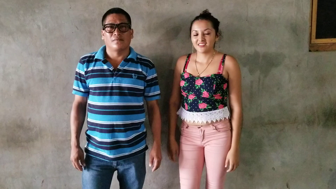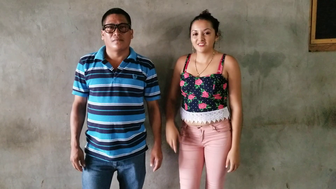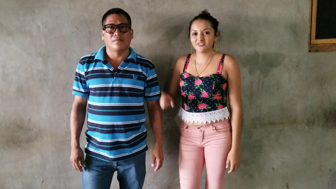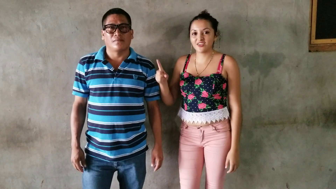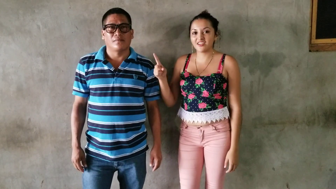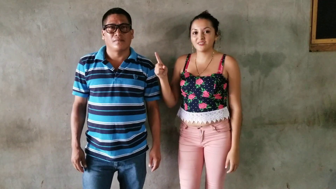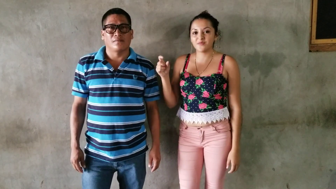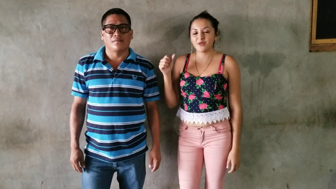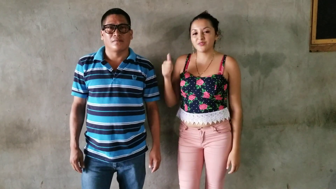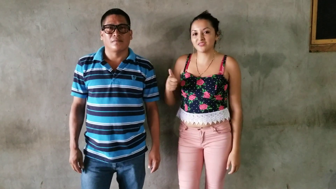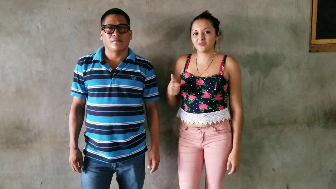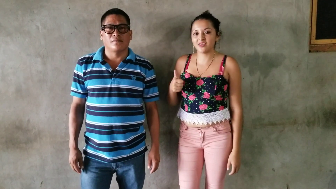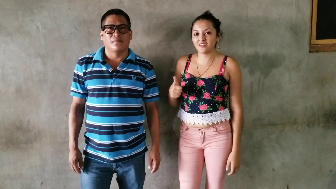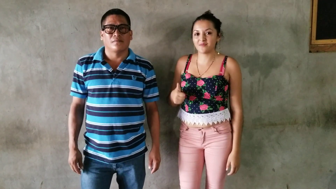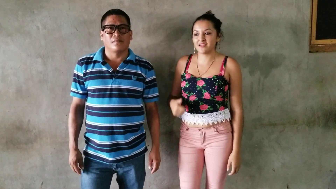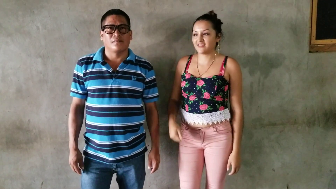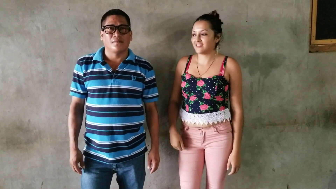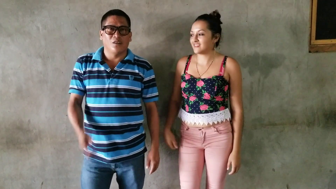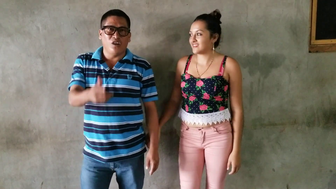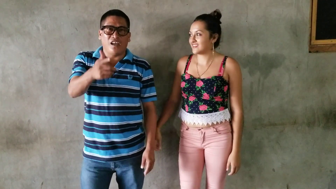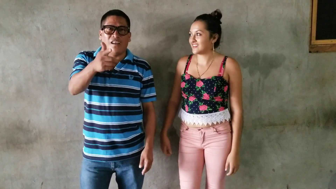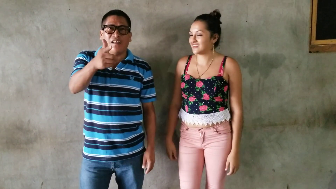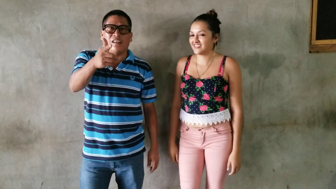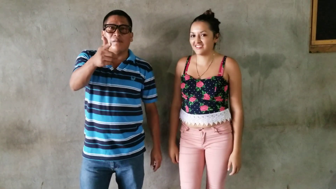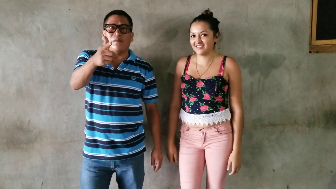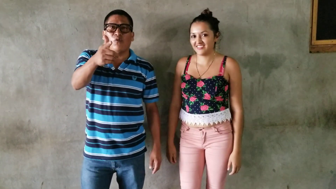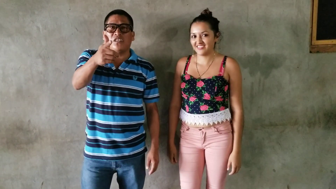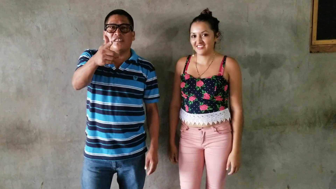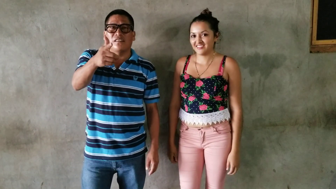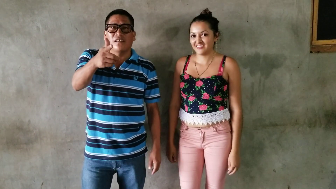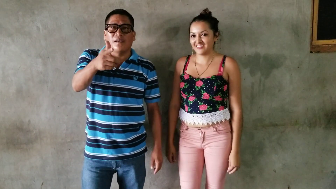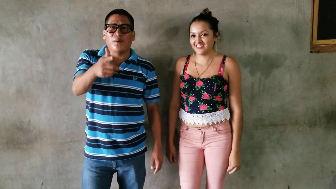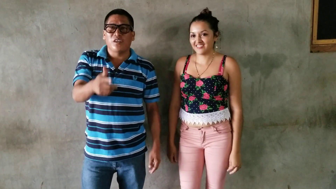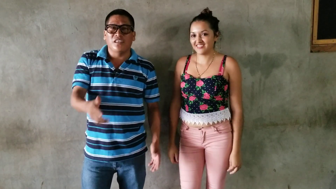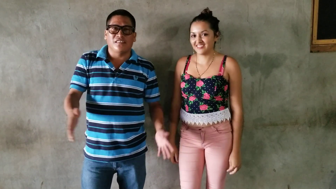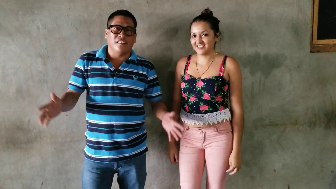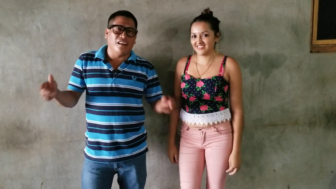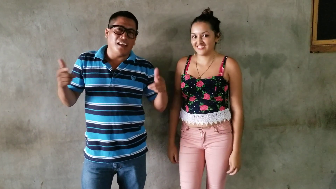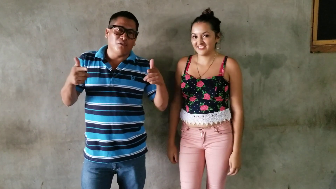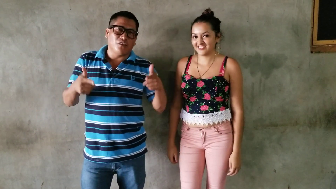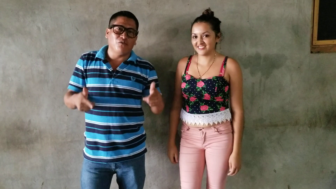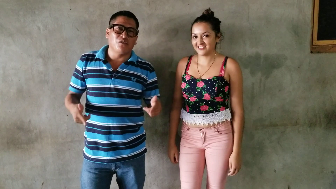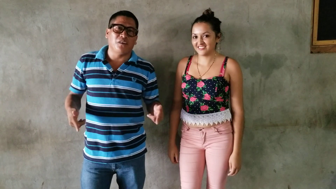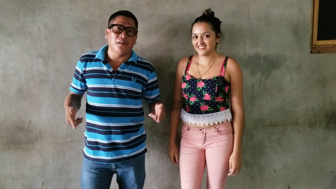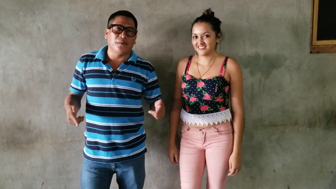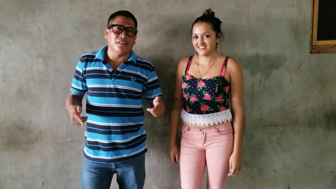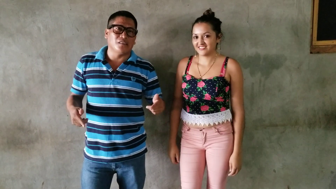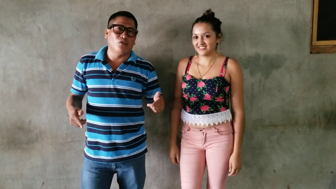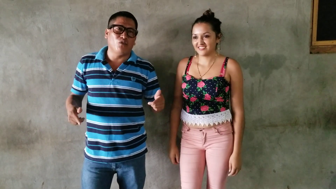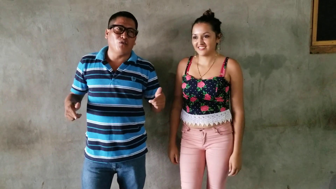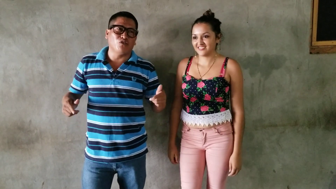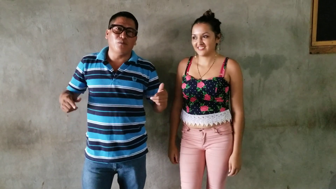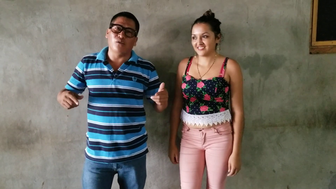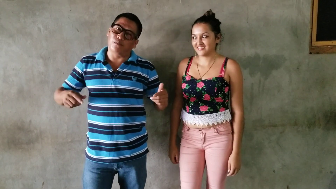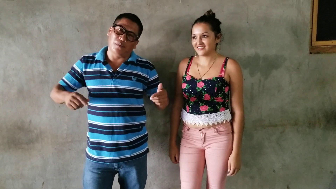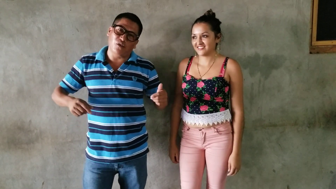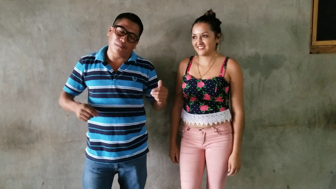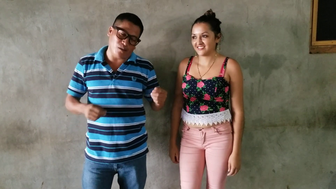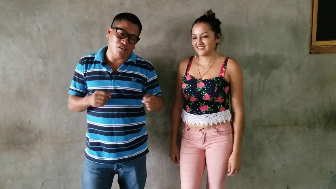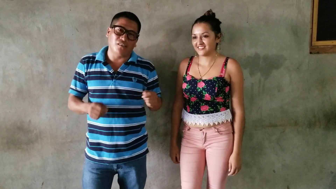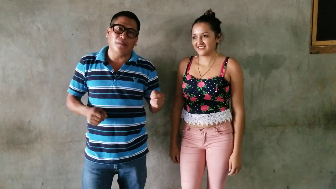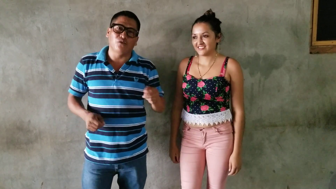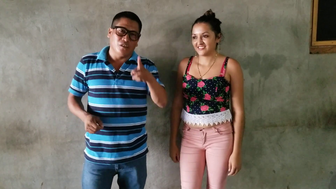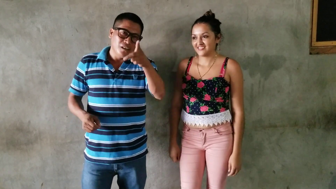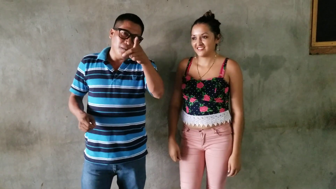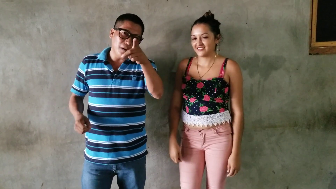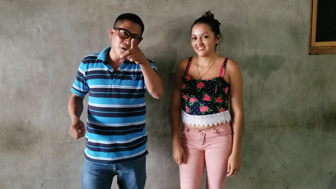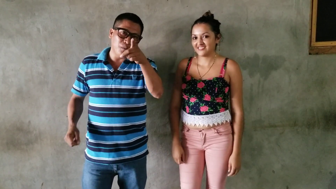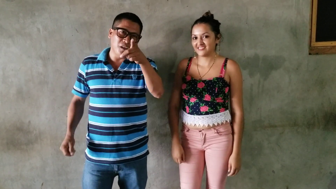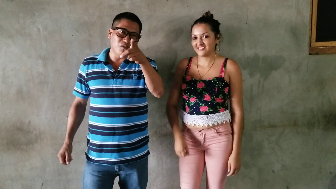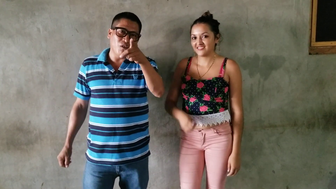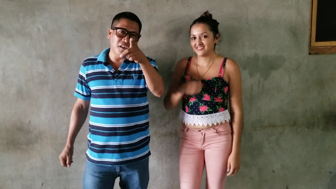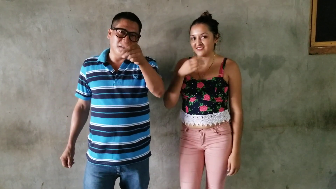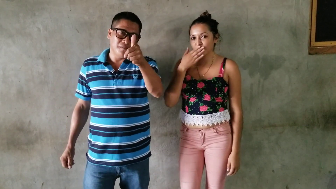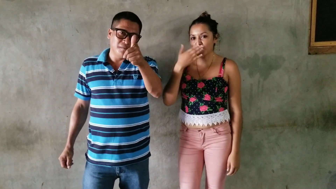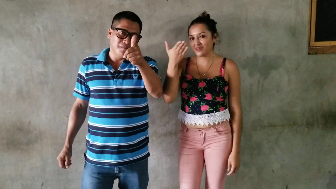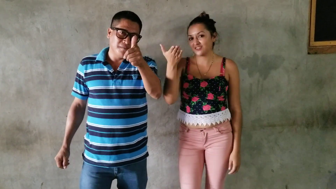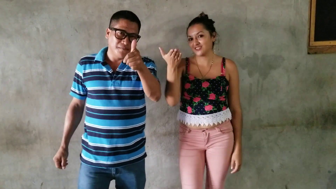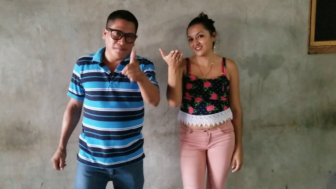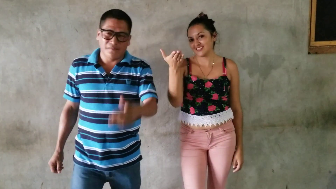APOYA AL JUEZ Y A CAROLINA